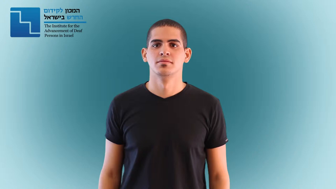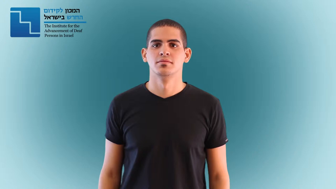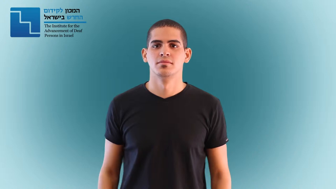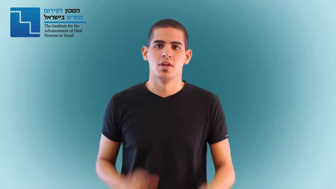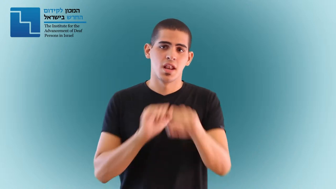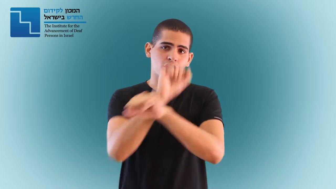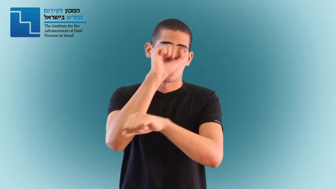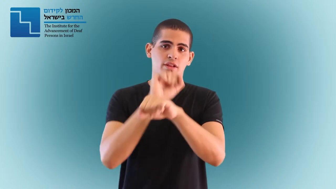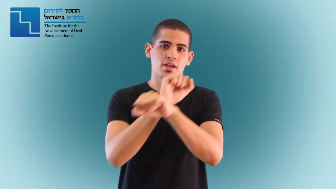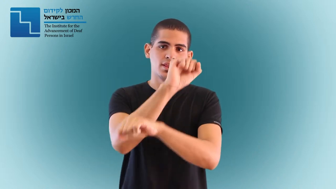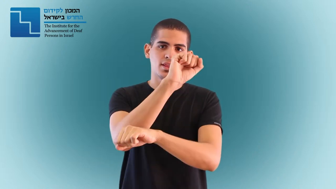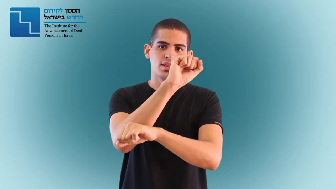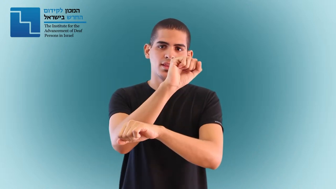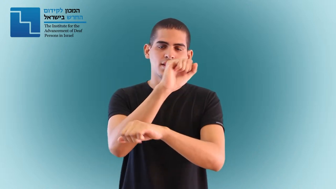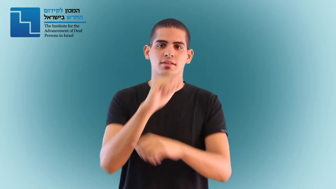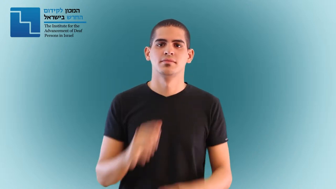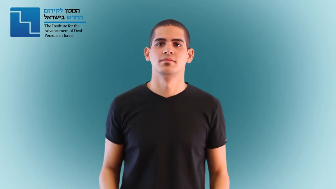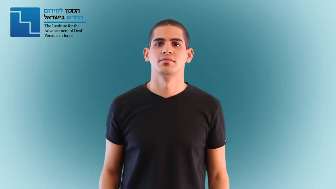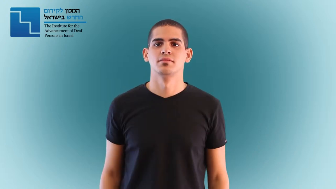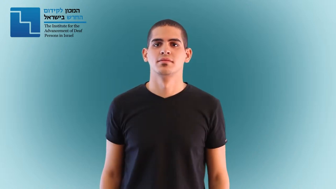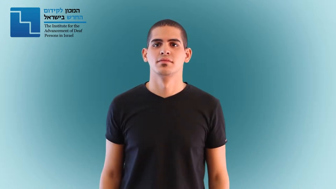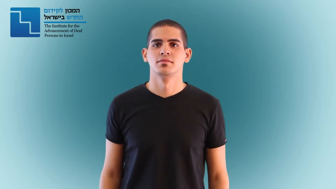להתלונן